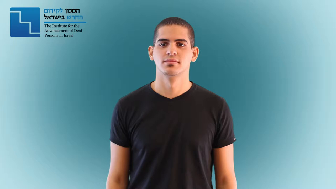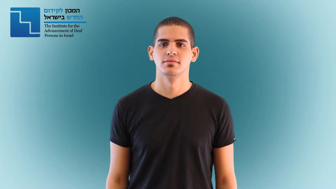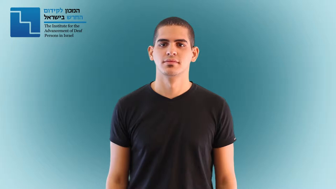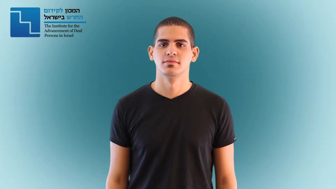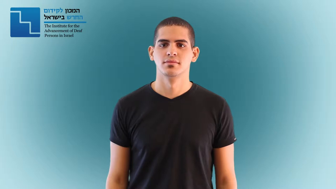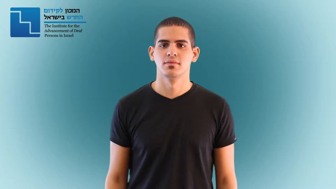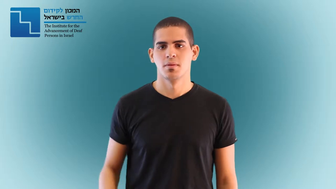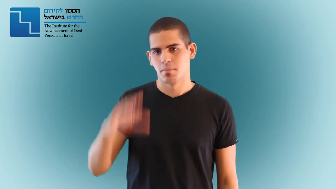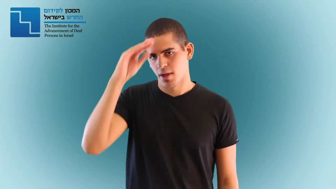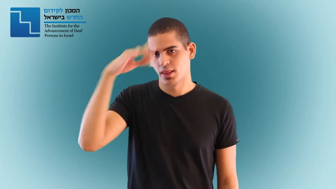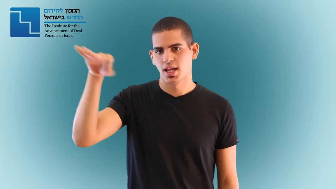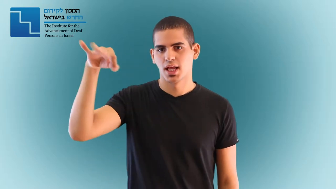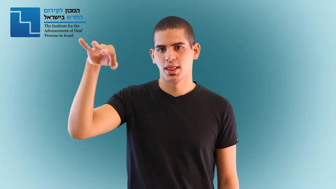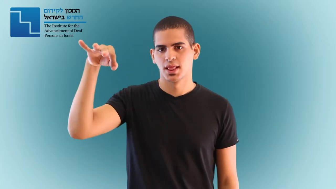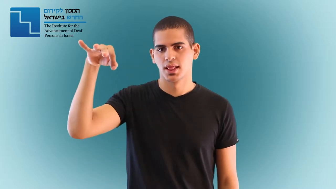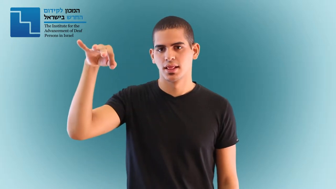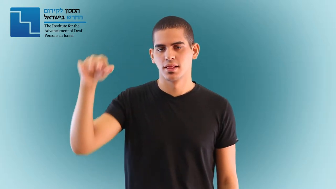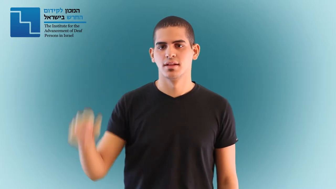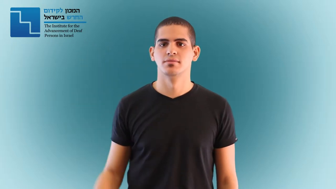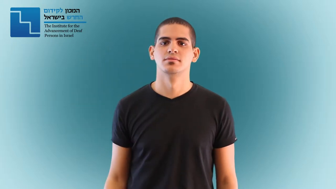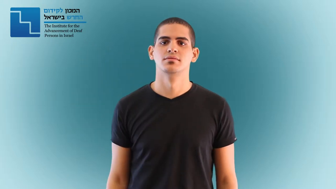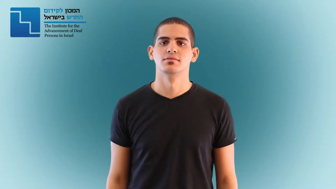בן יחיד